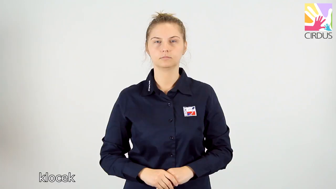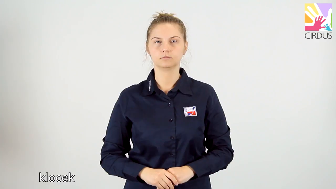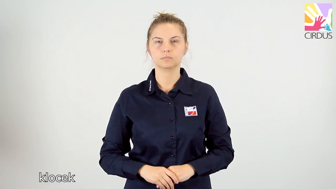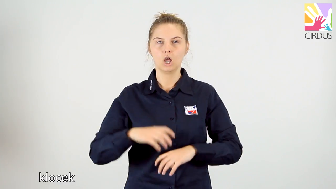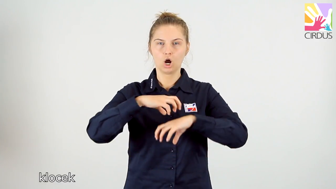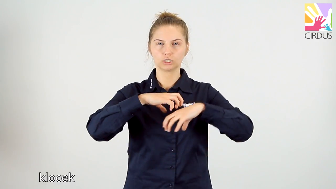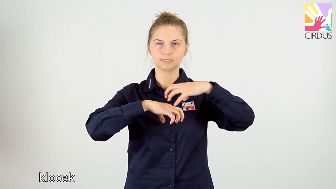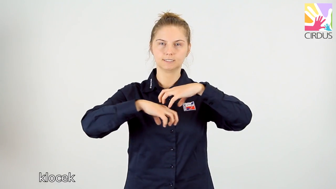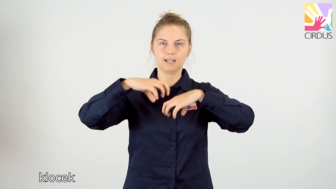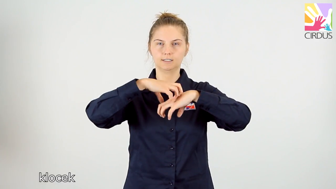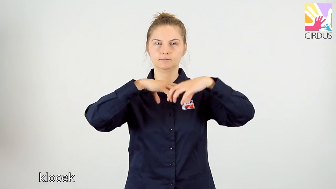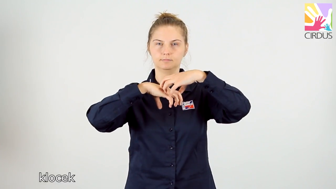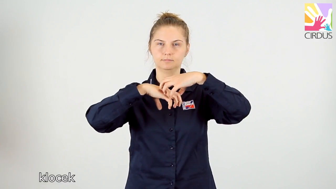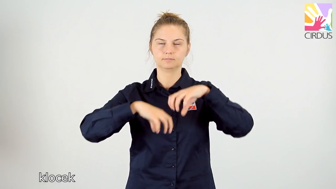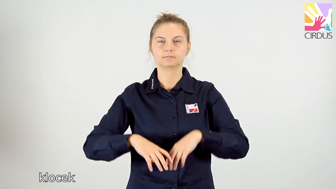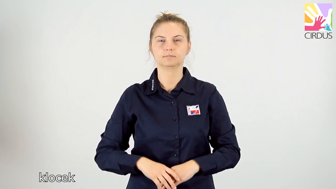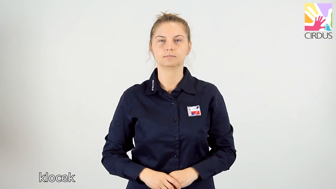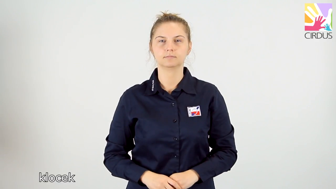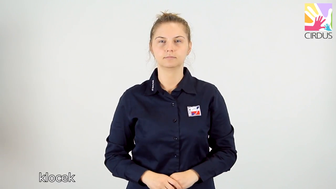klocek